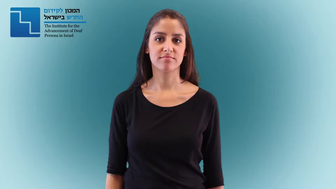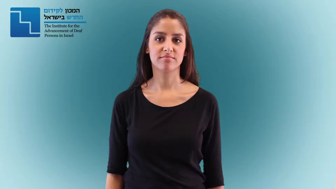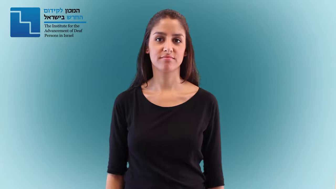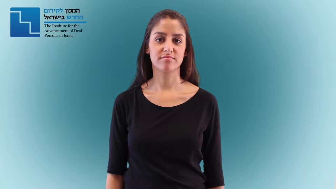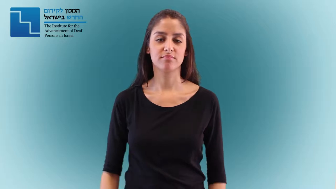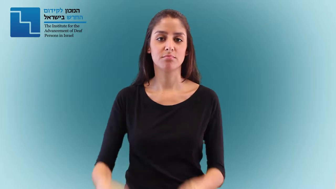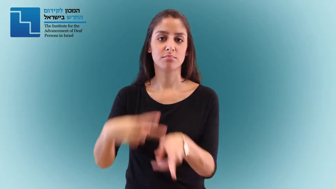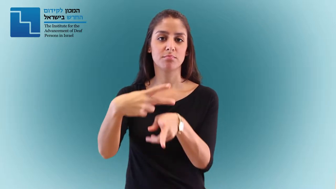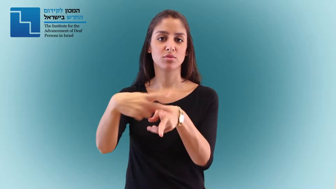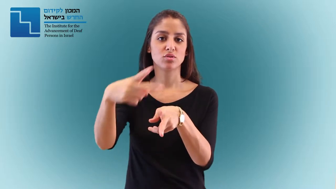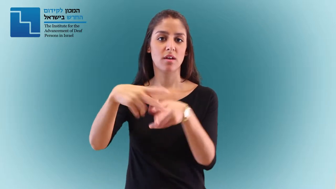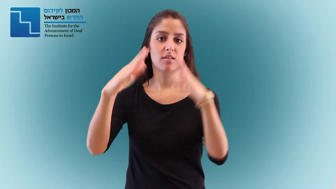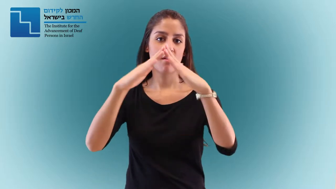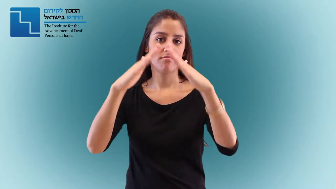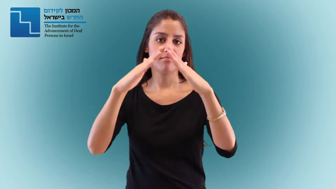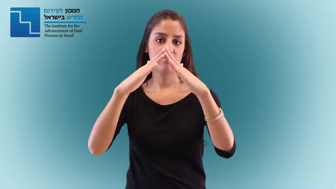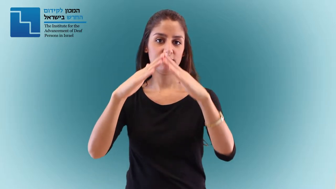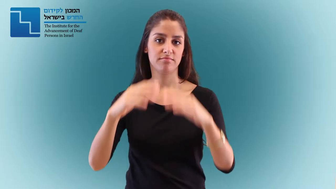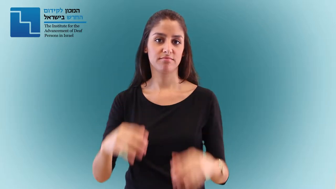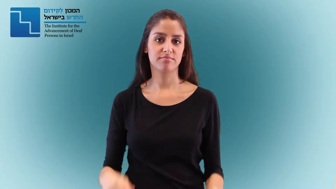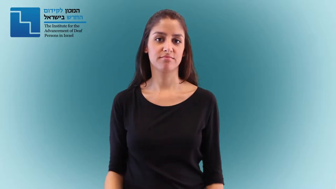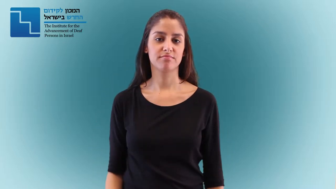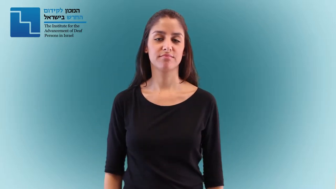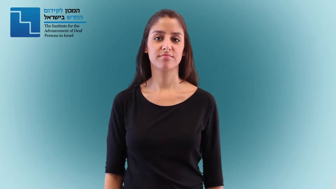משכנתה